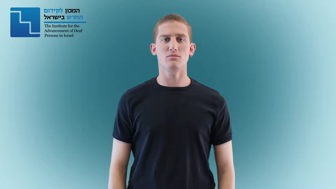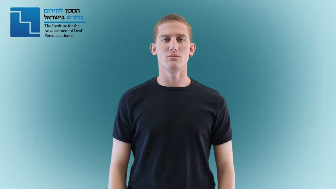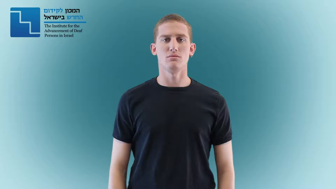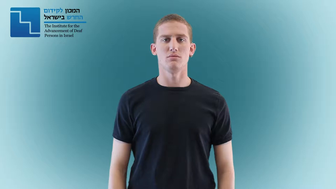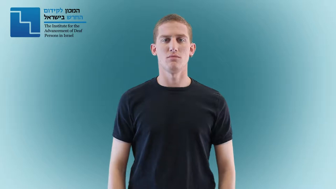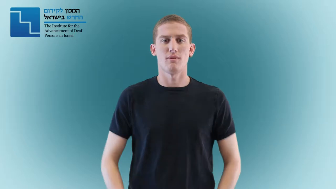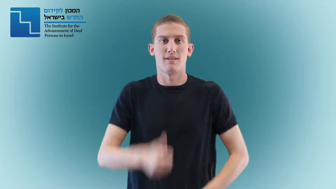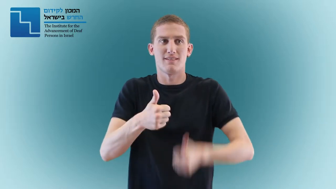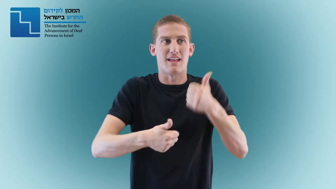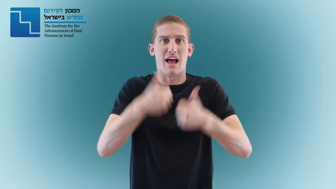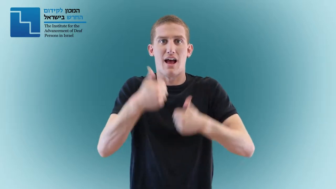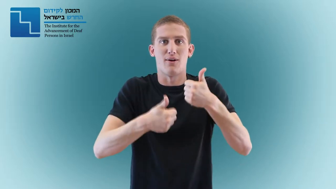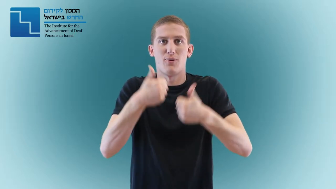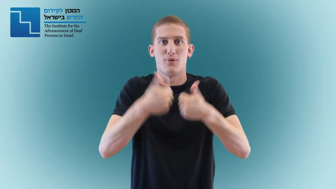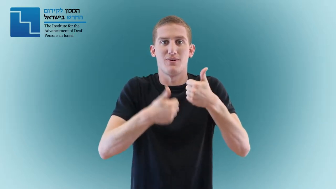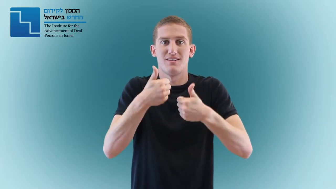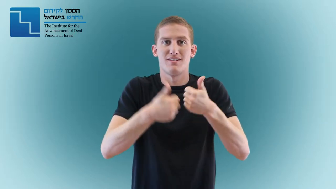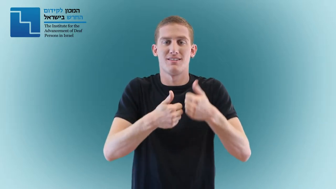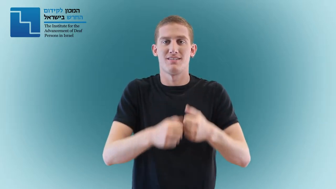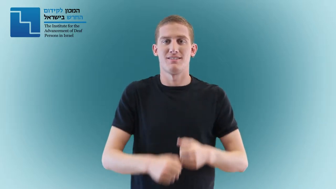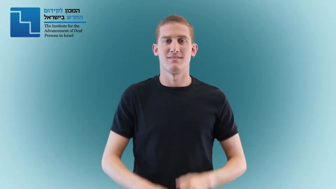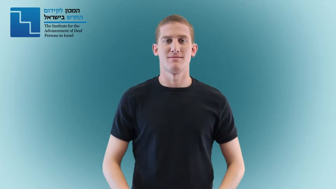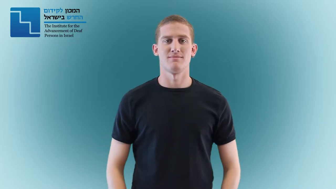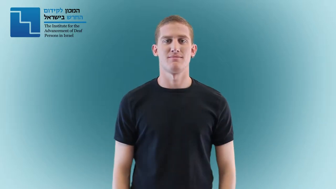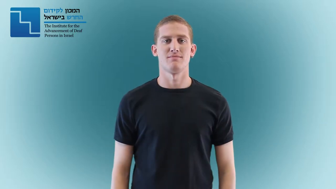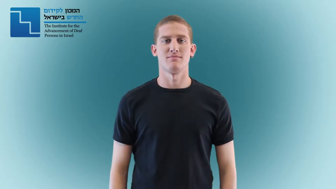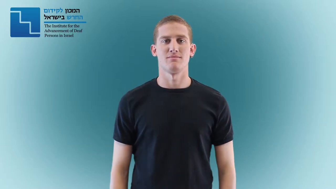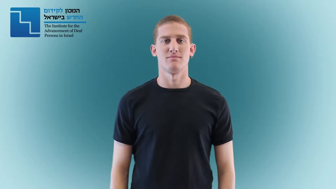תחרות